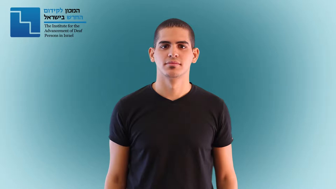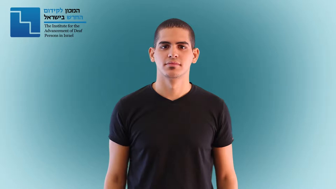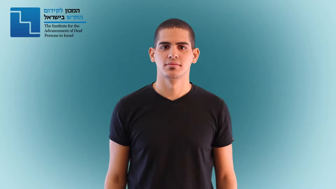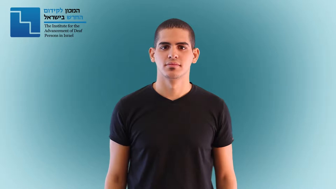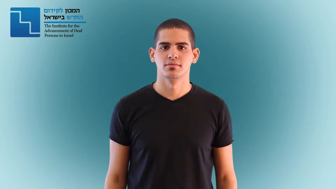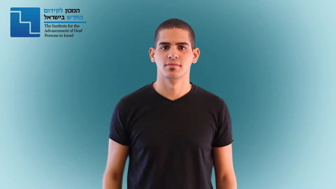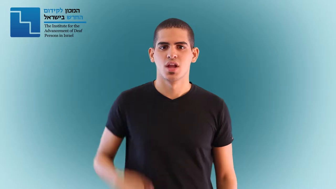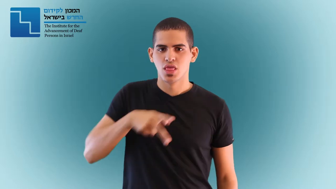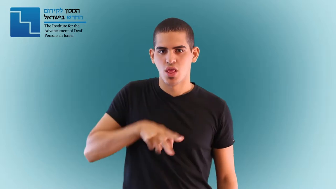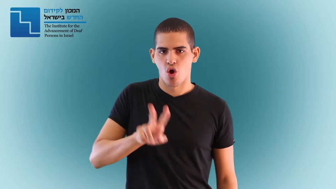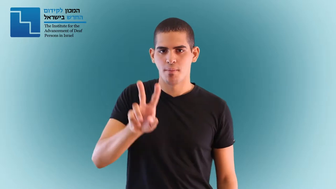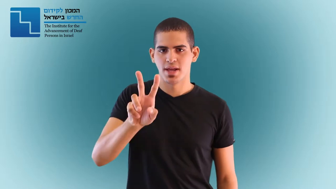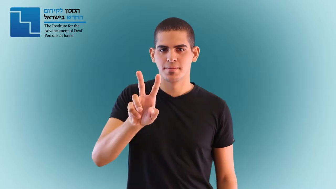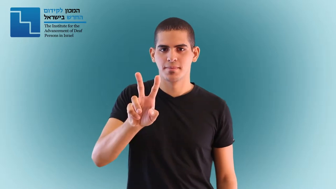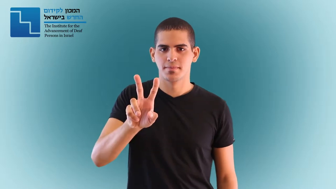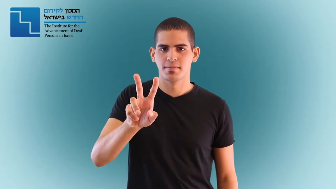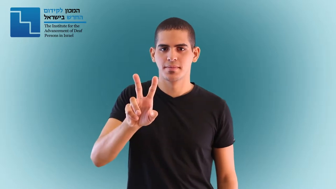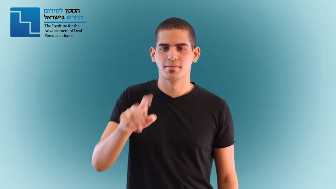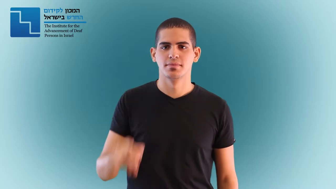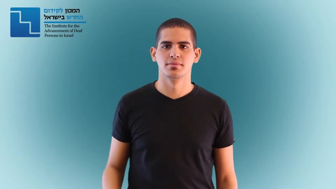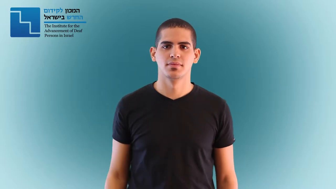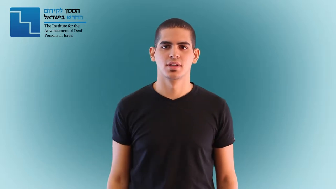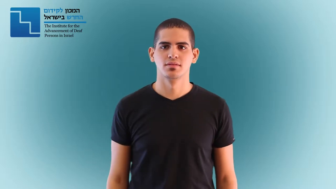תאומים / תאומות